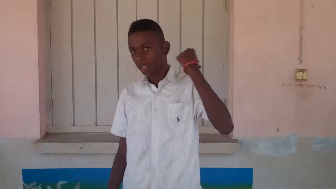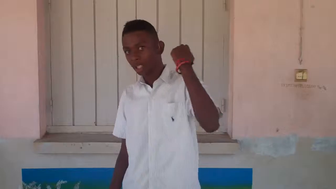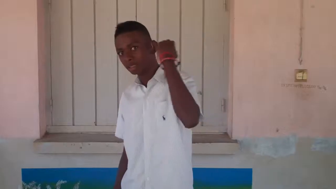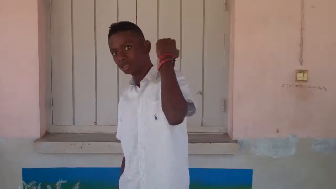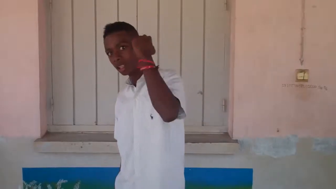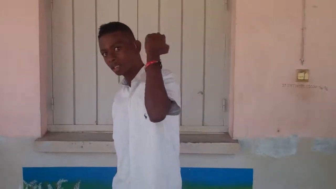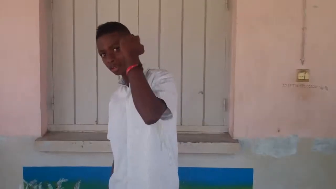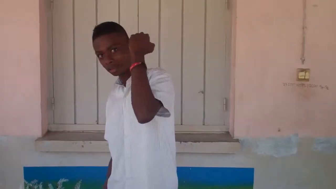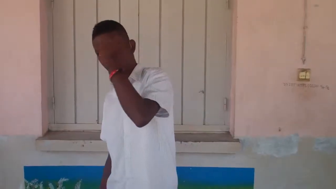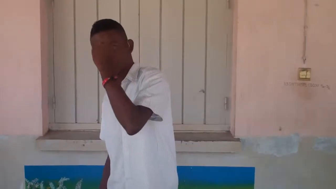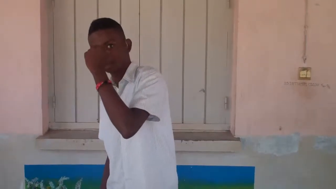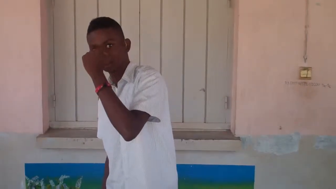mihazakazaka